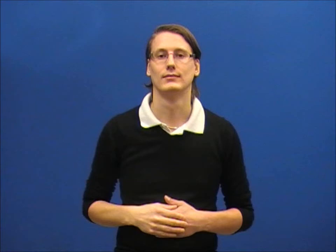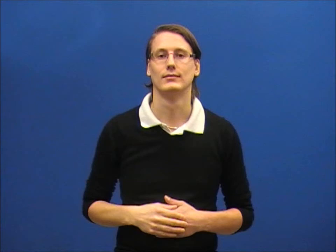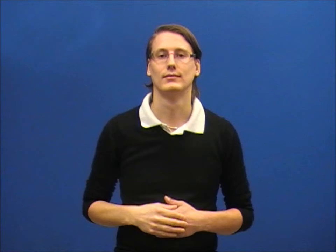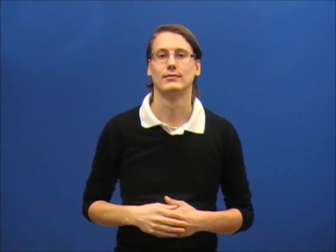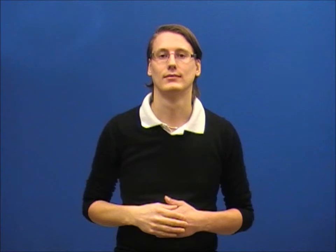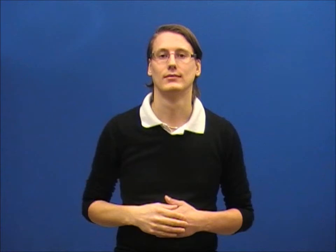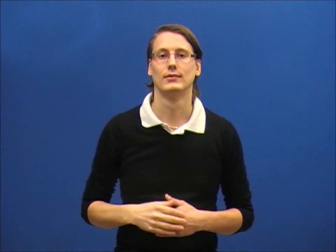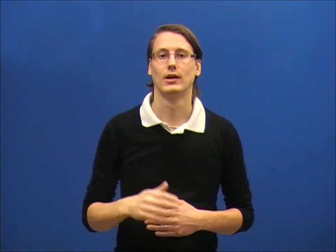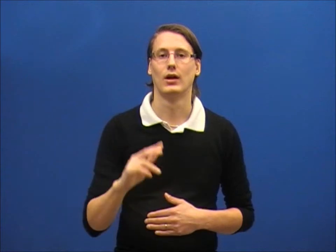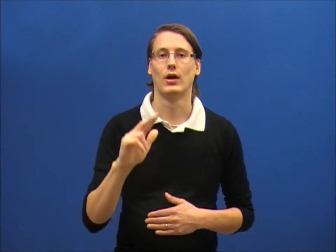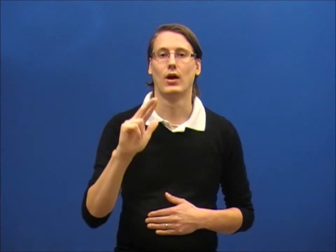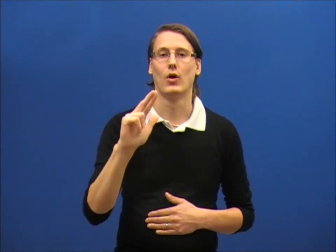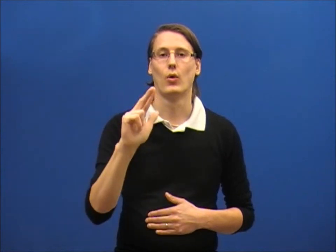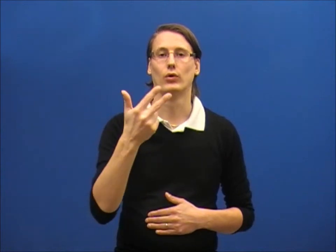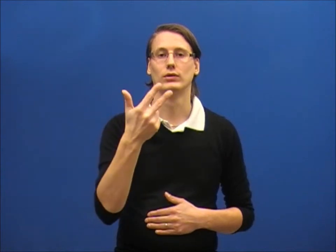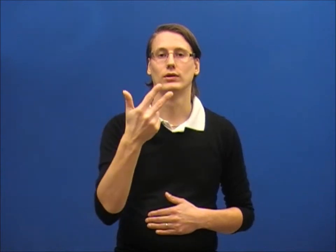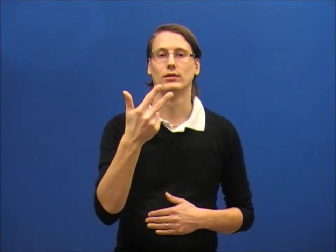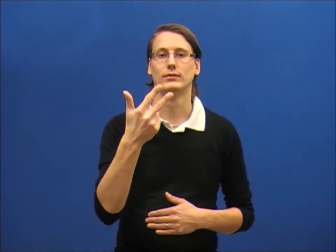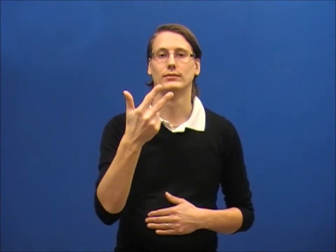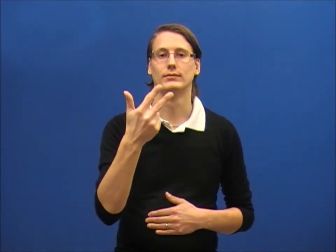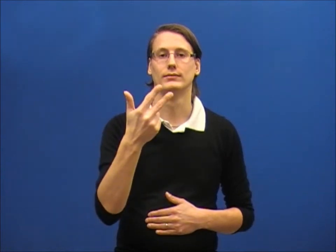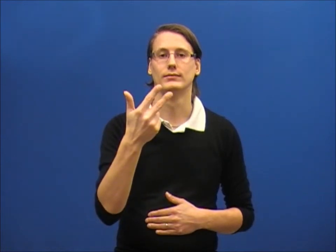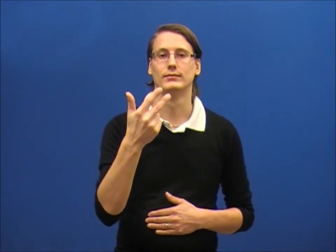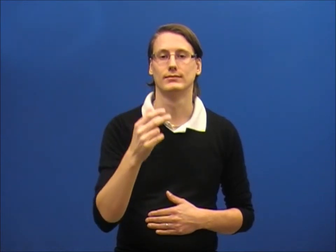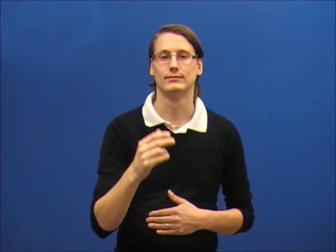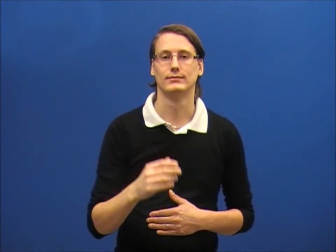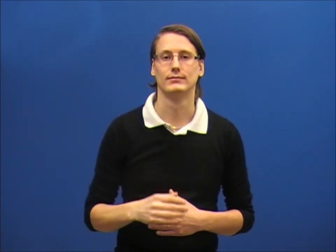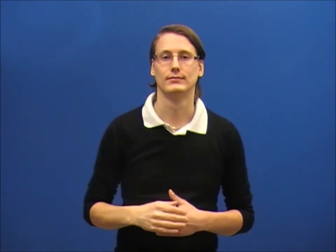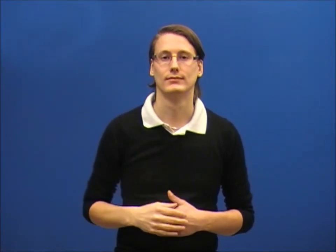KL8